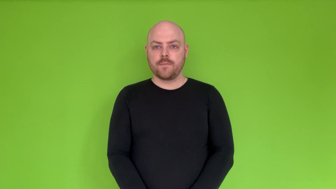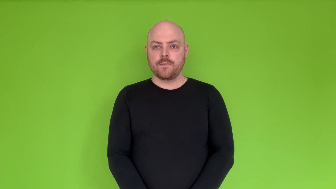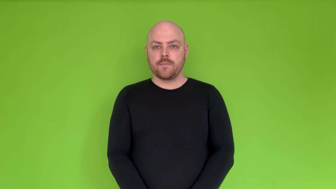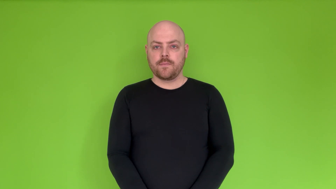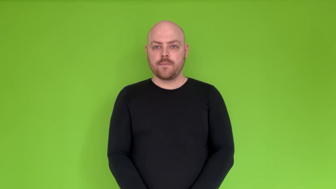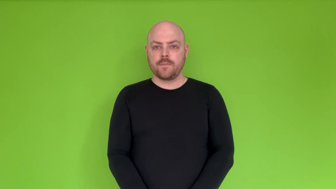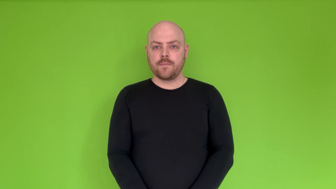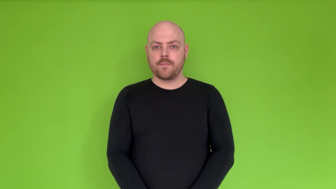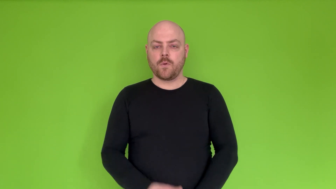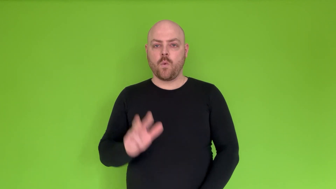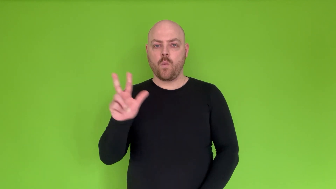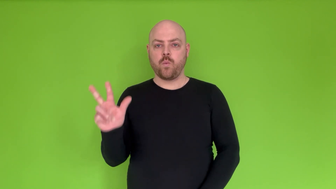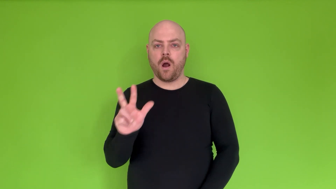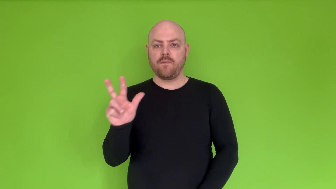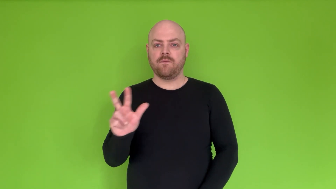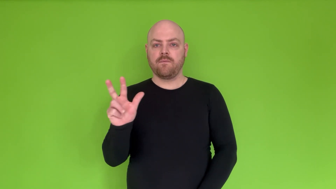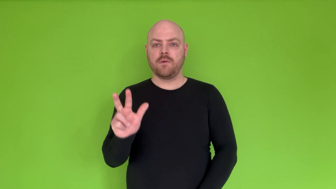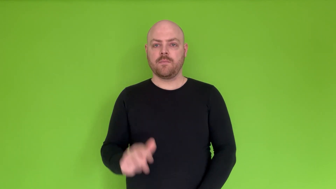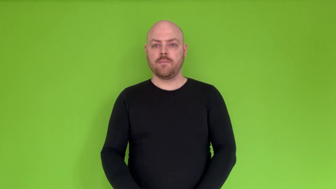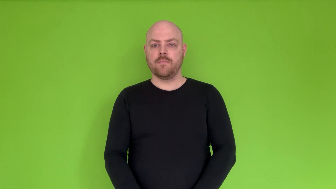Wavre